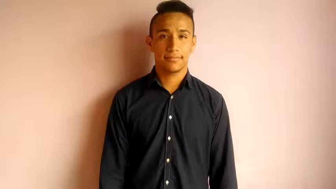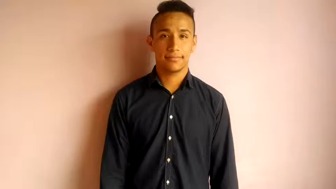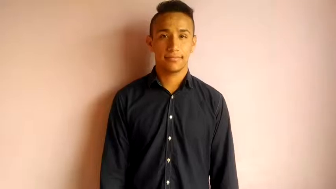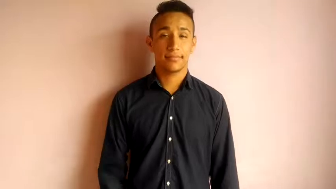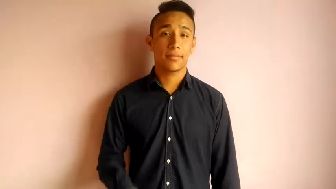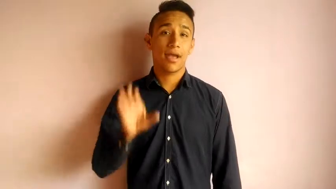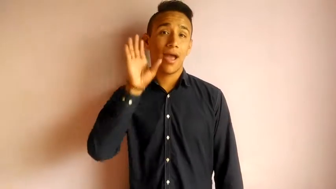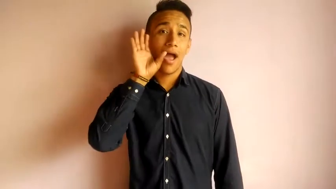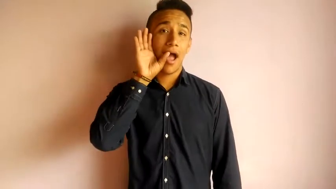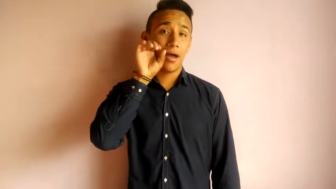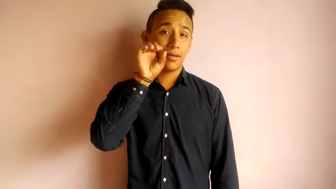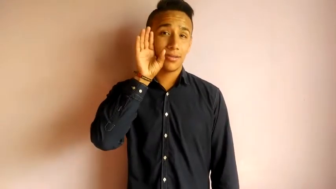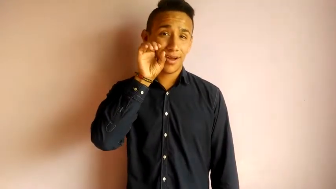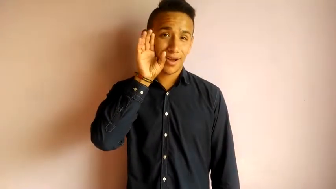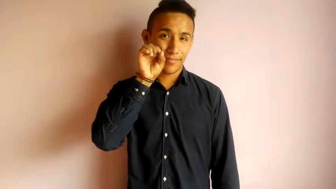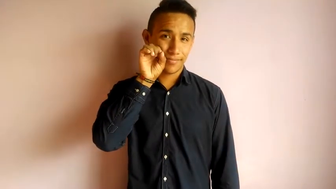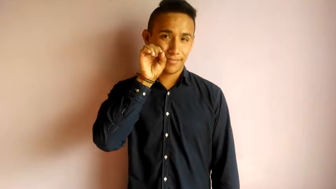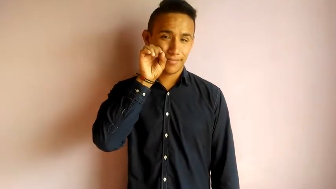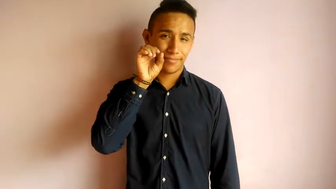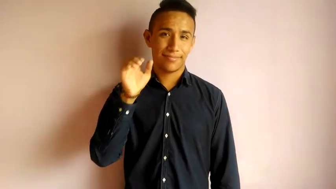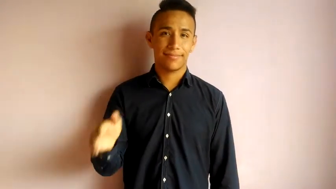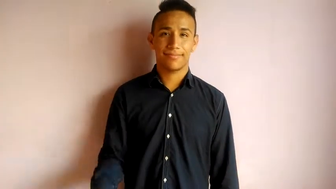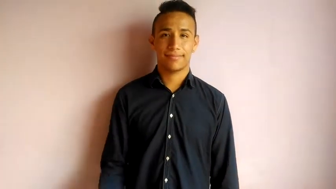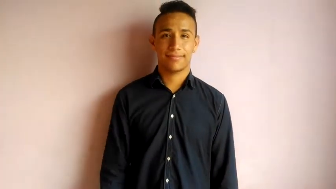naranja